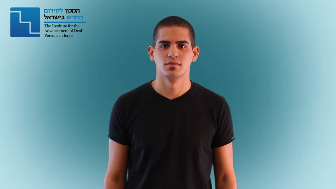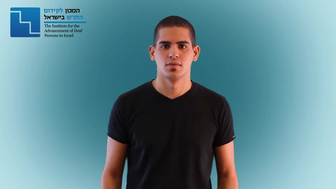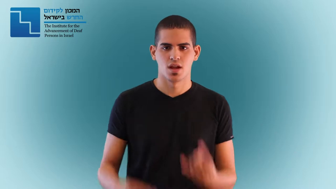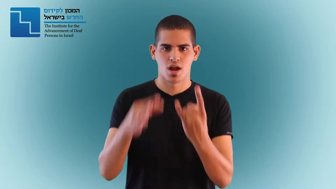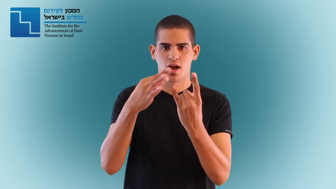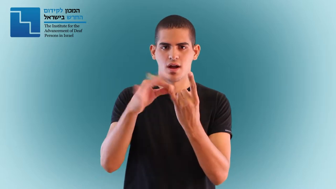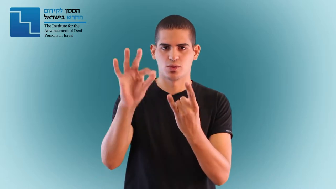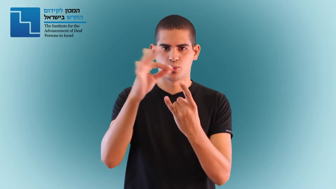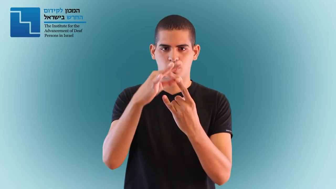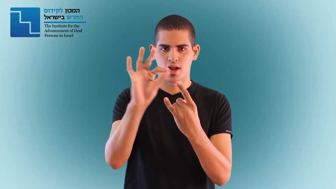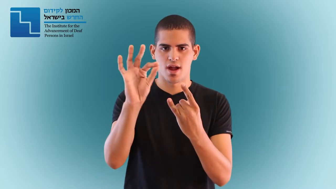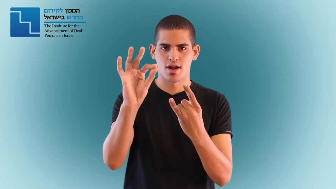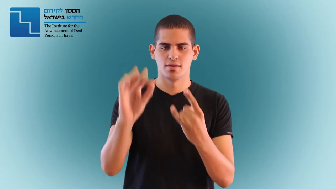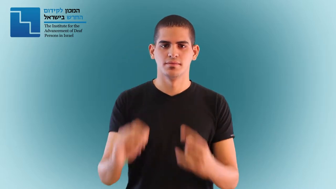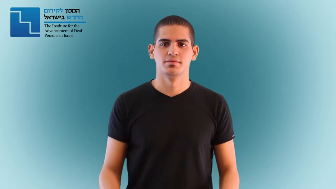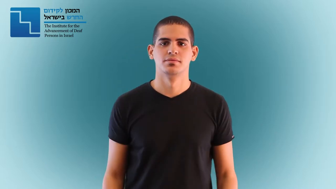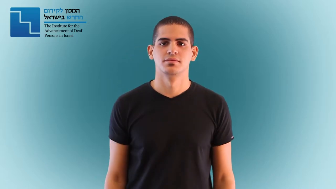חנוכה